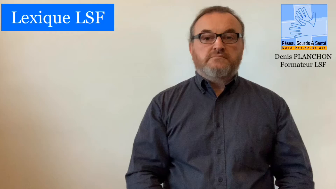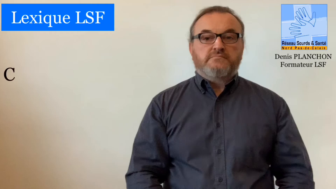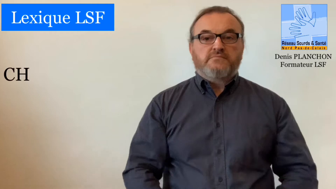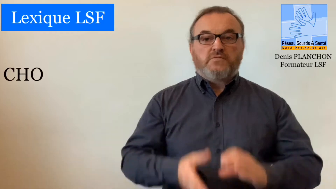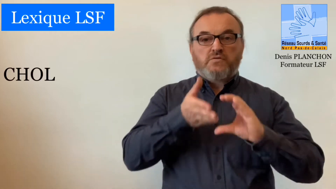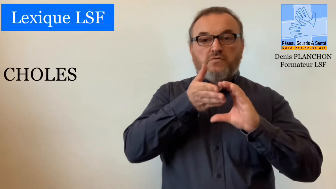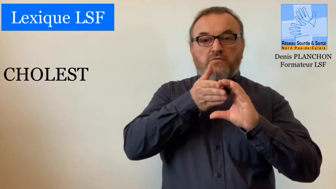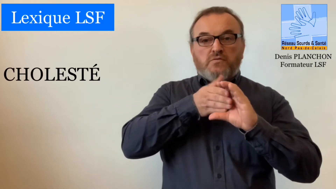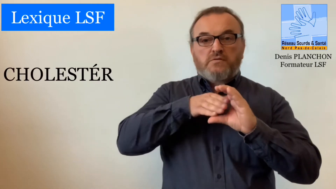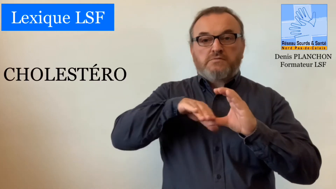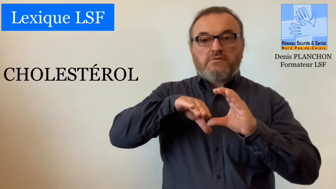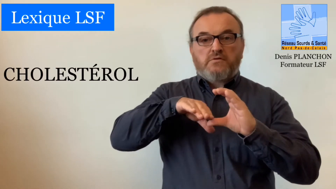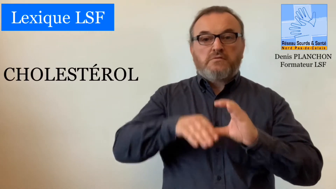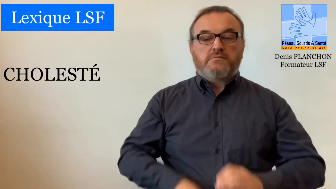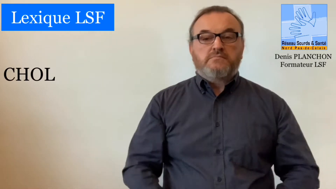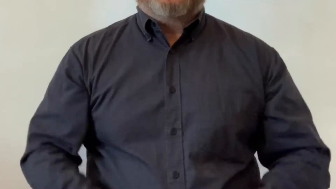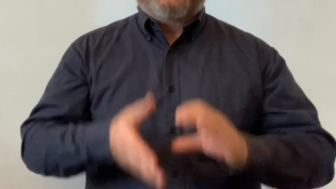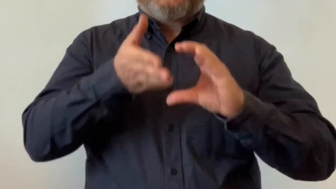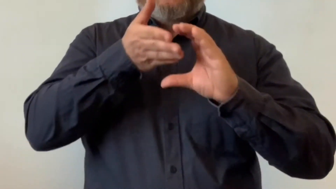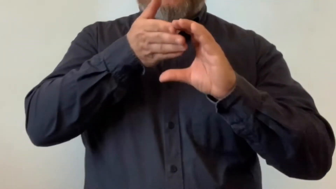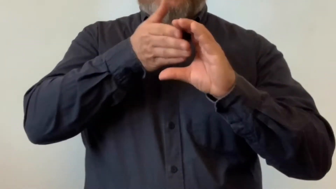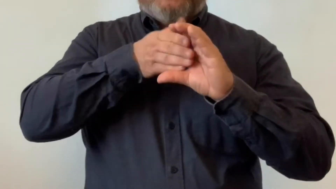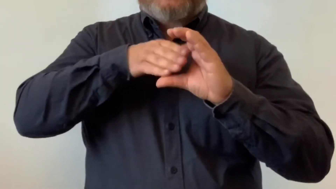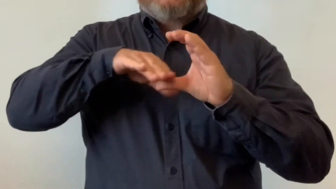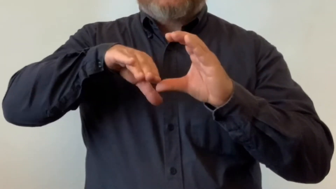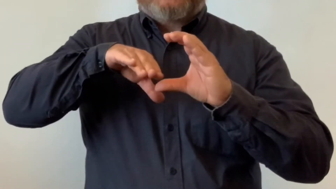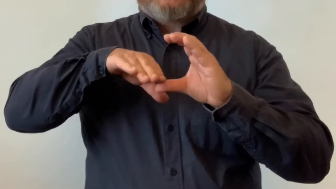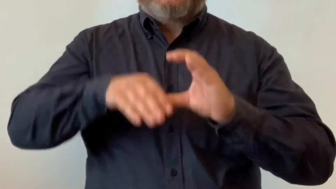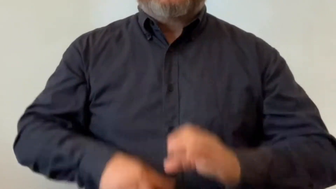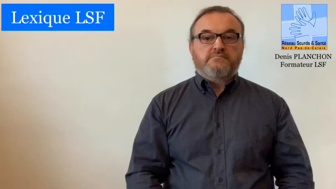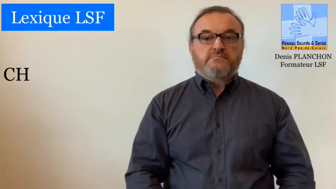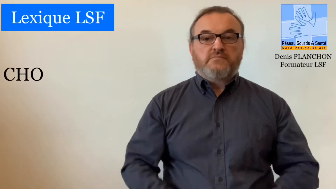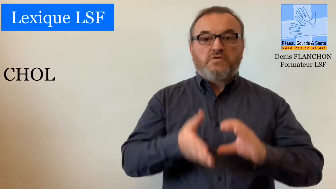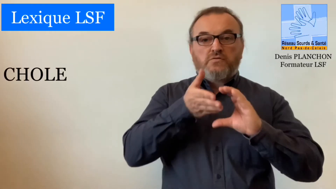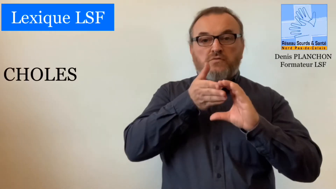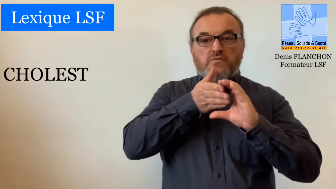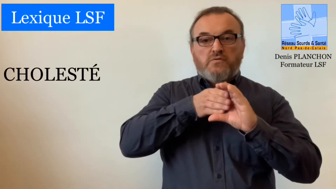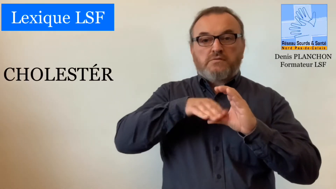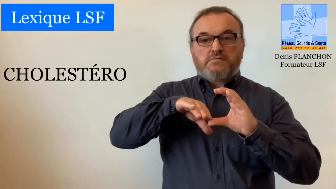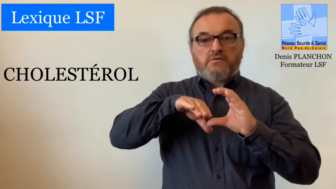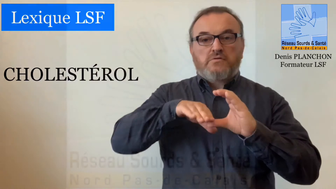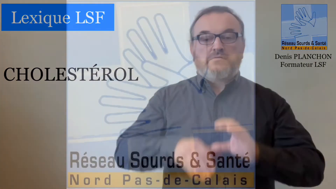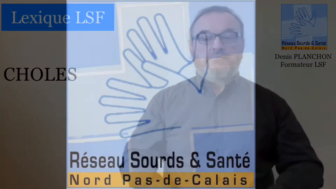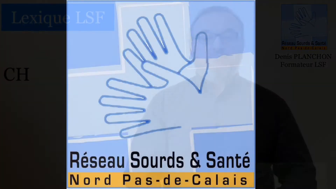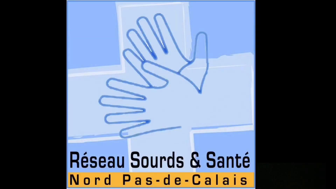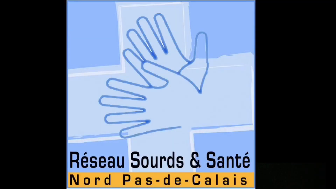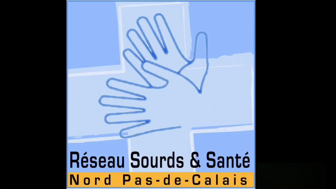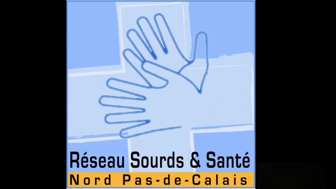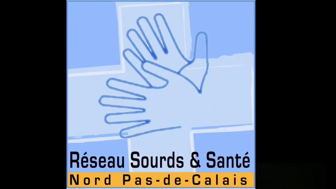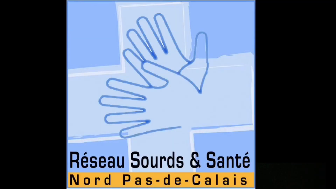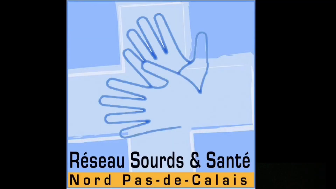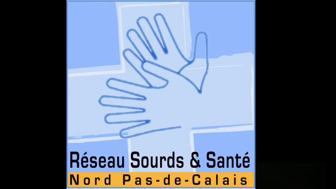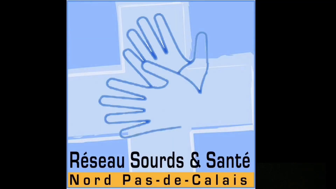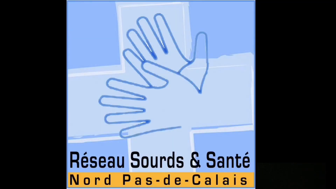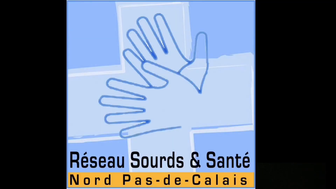Cholestérol : HDL/LDL